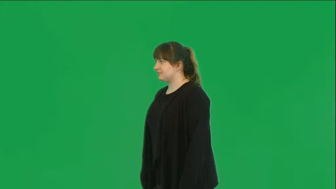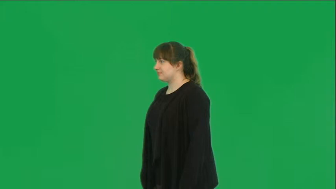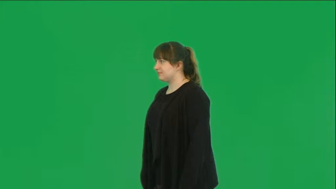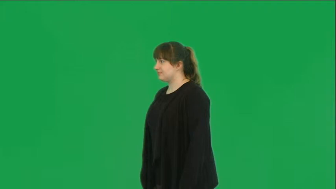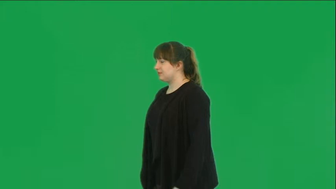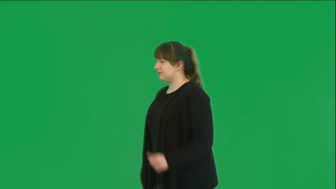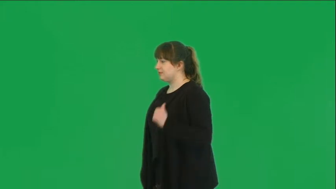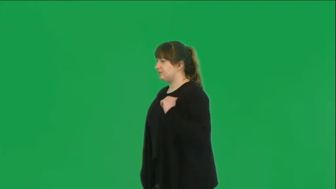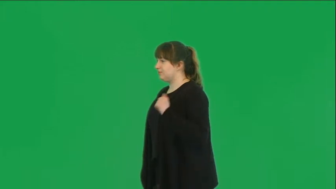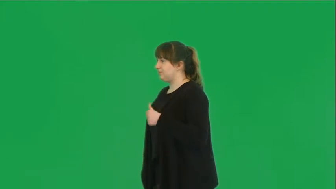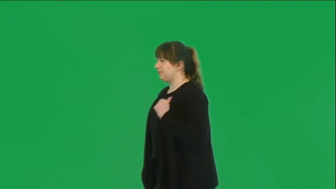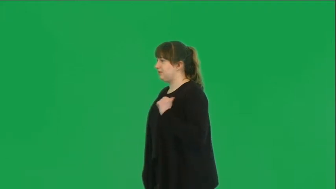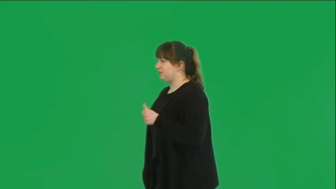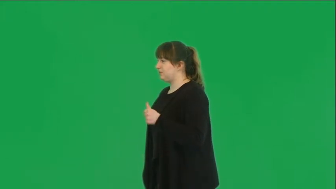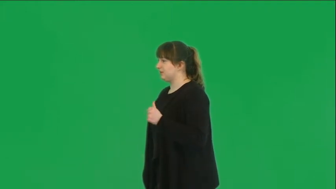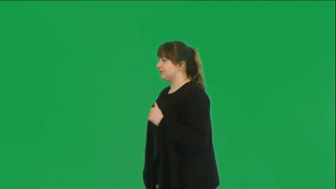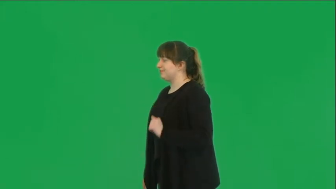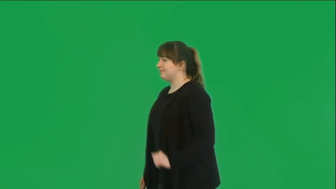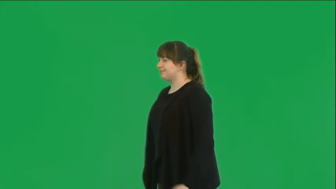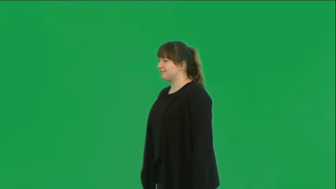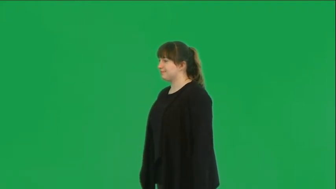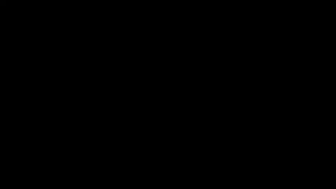wykwalifikowany